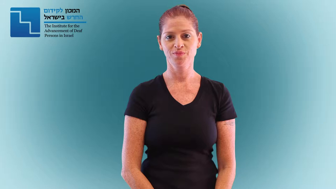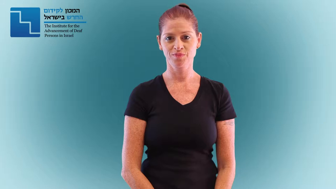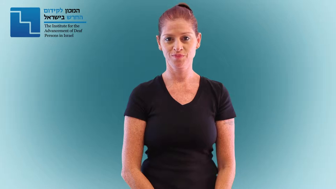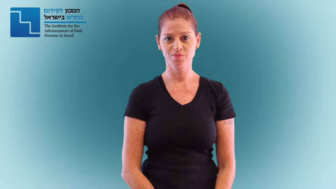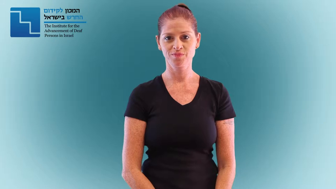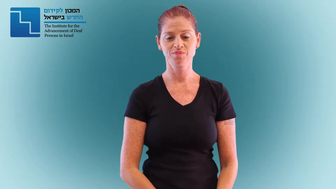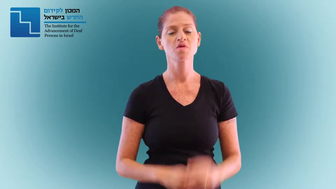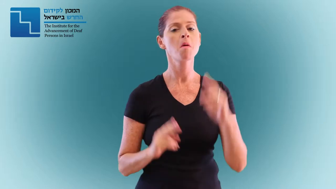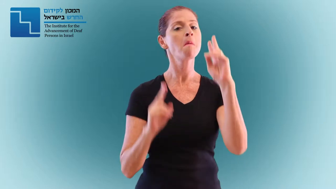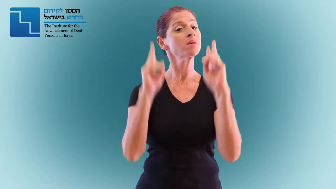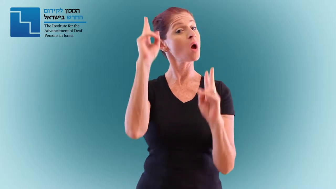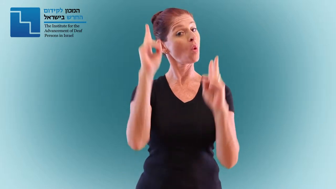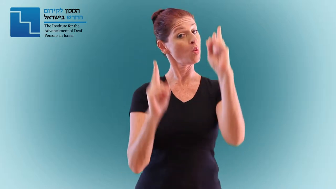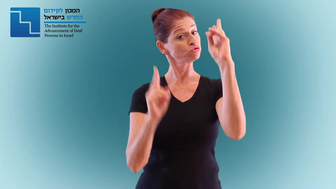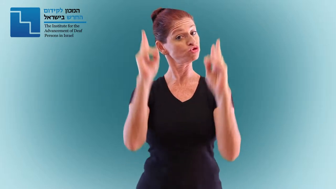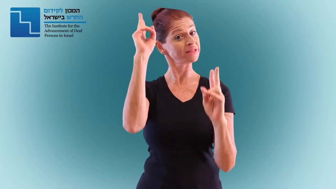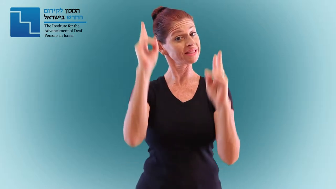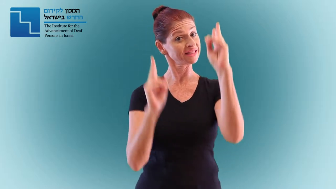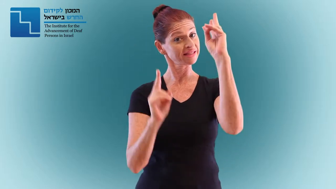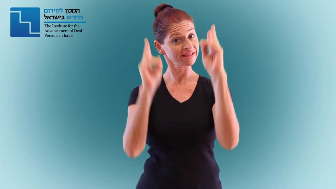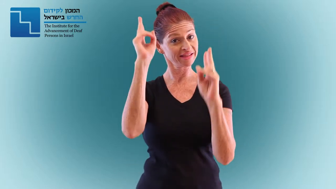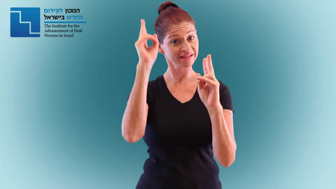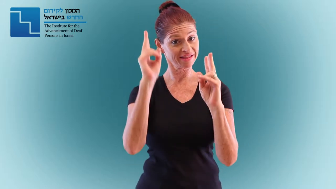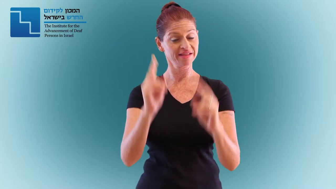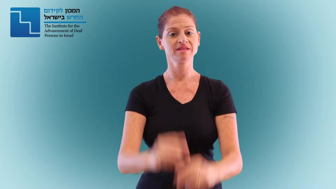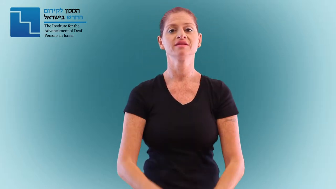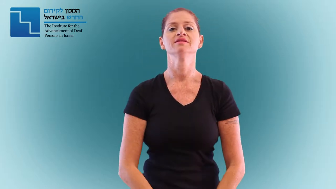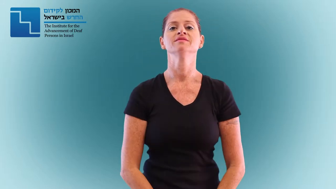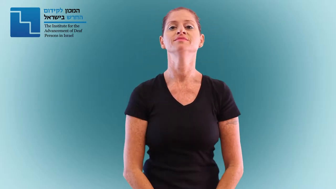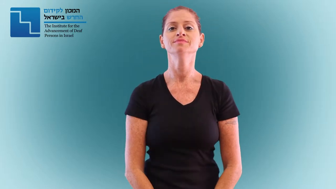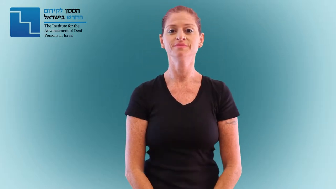בית חרושת